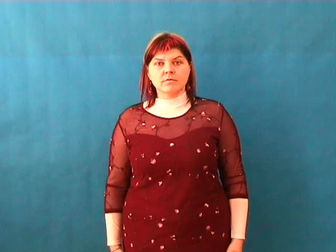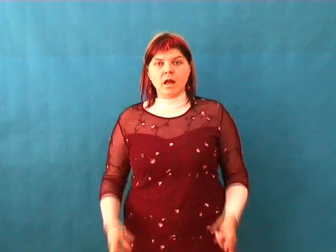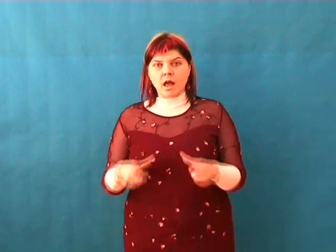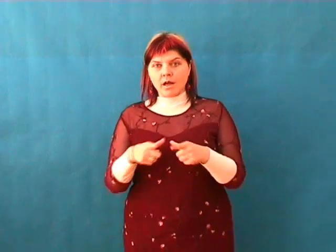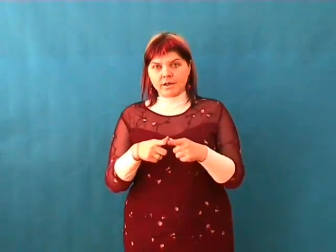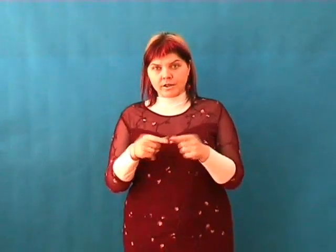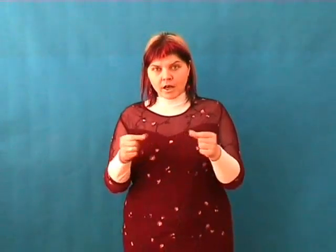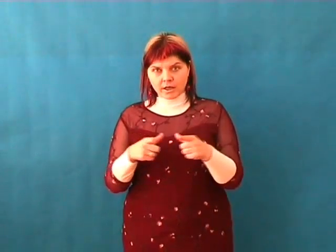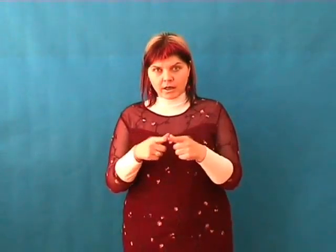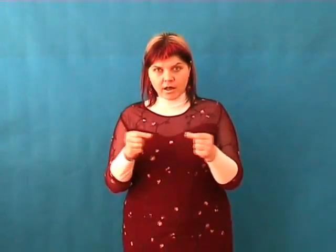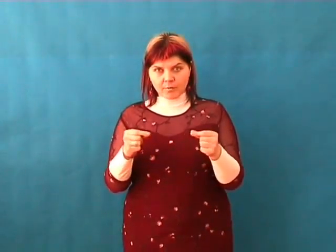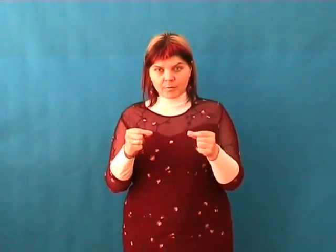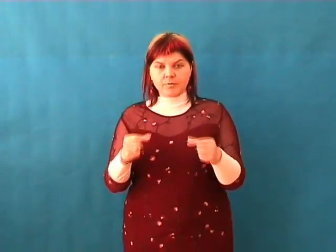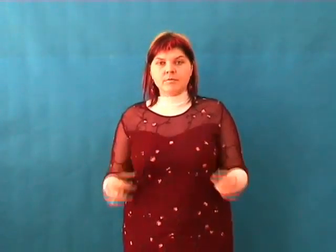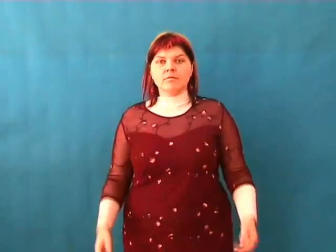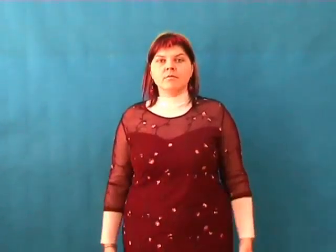jajka